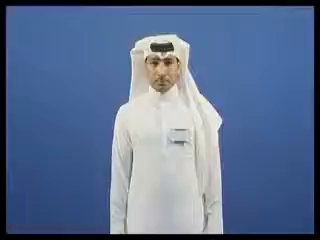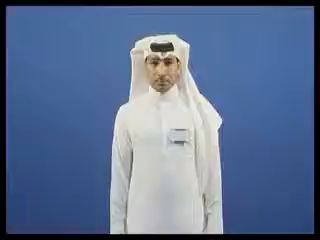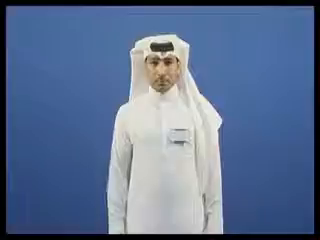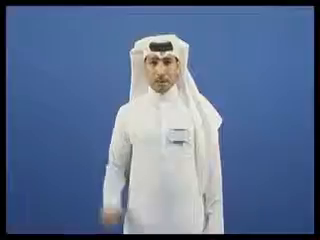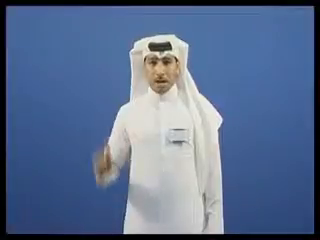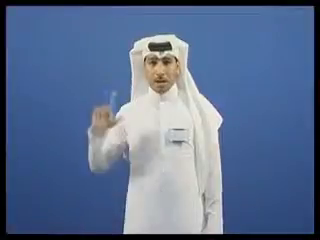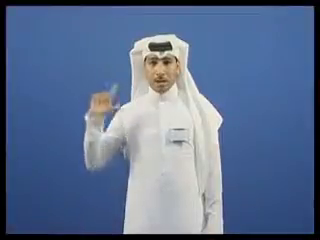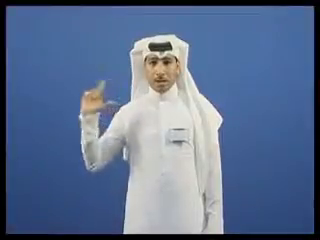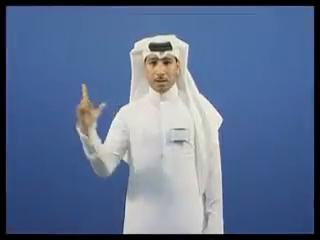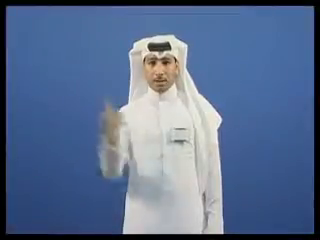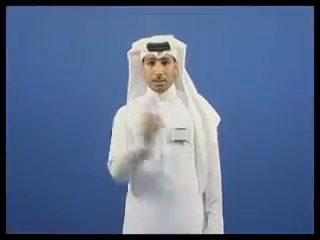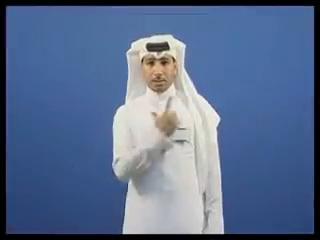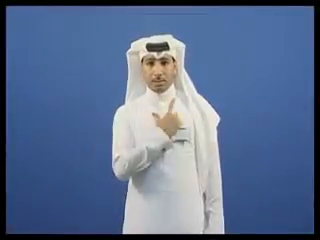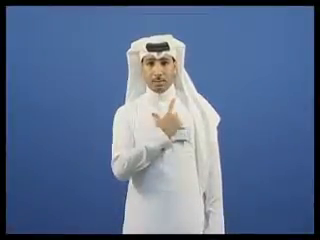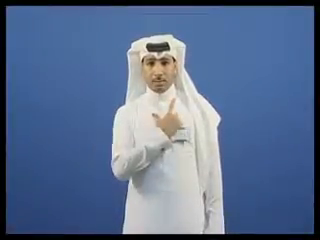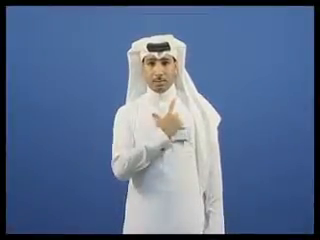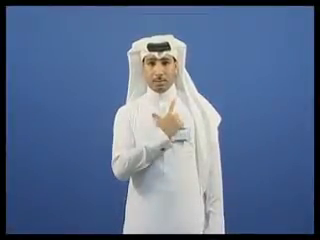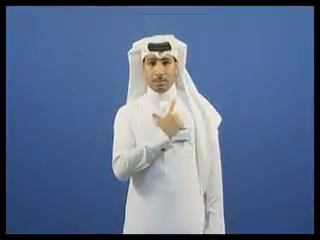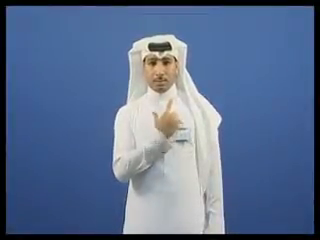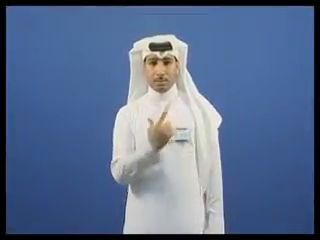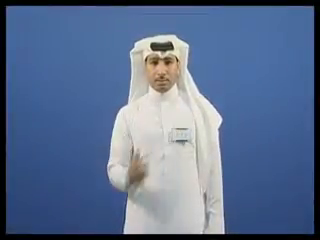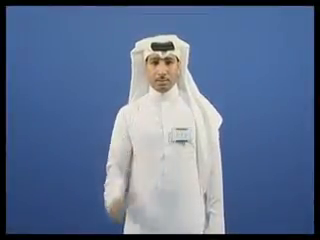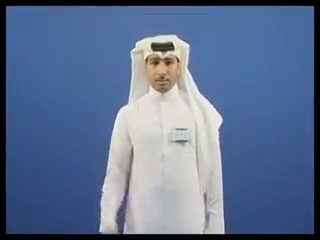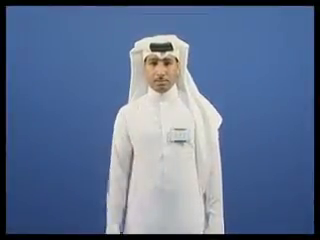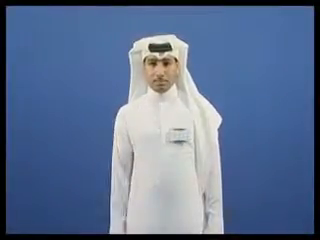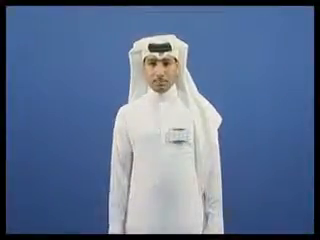لنا